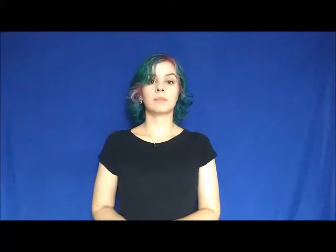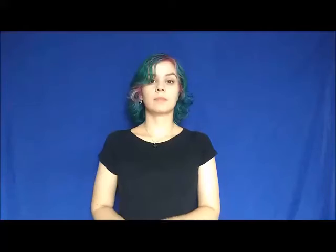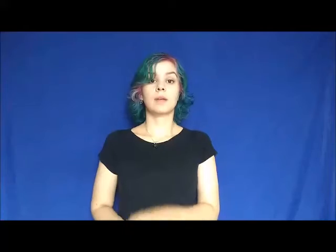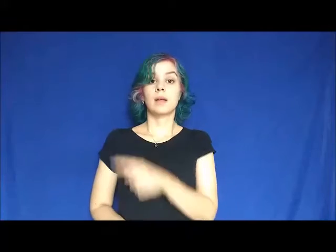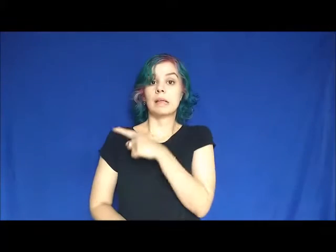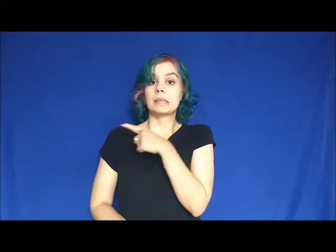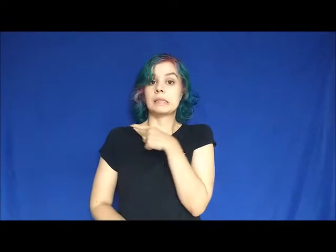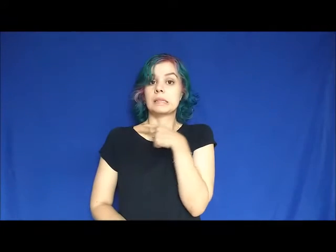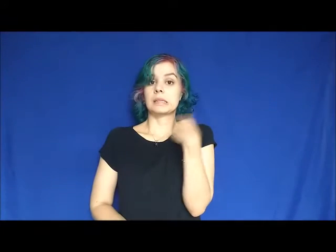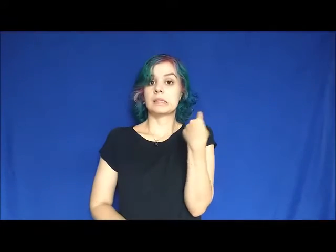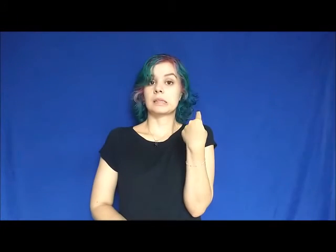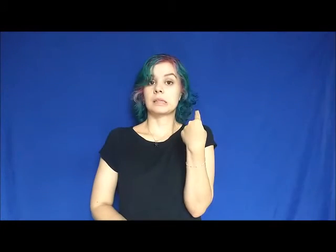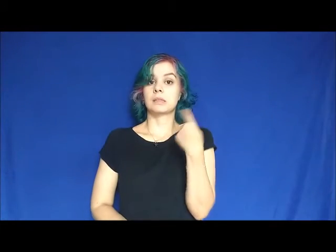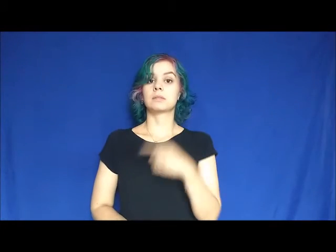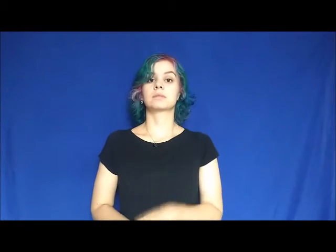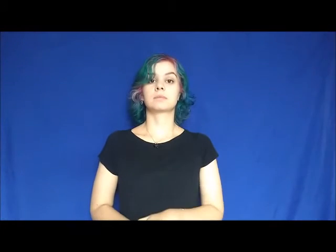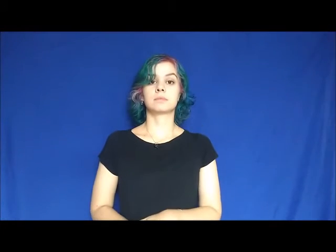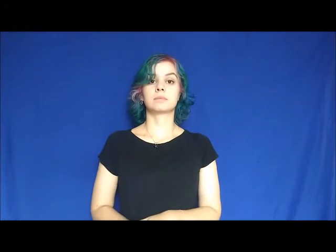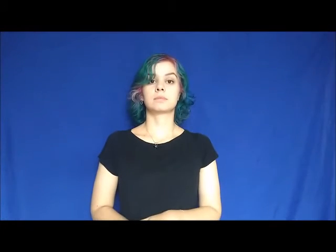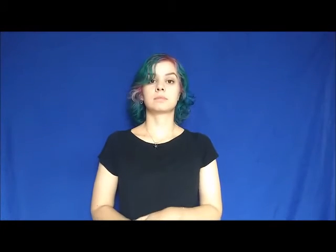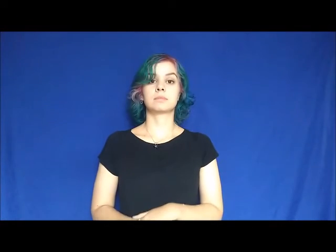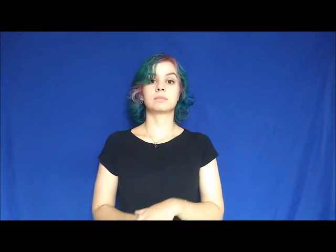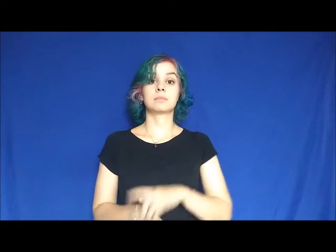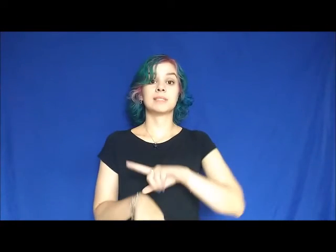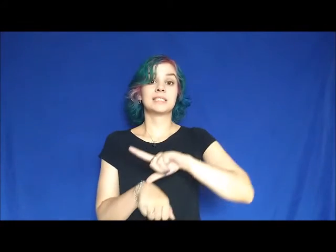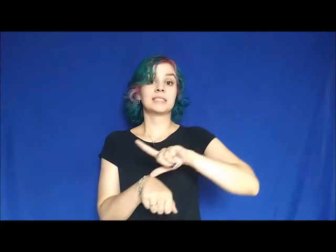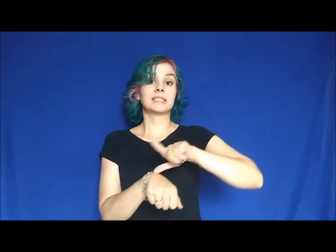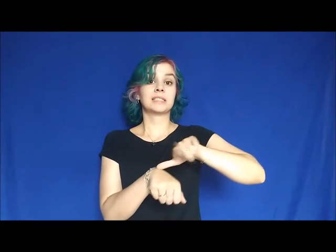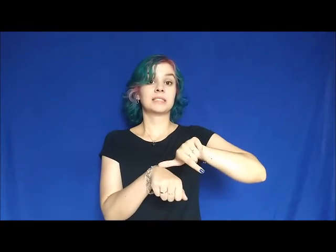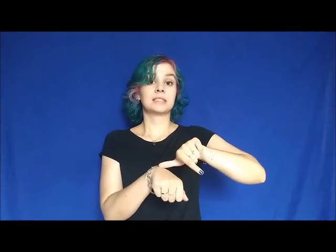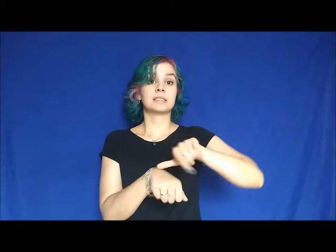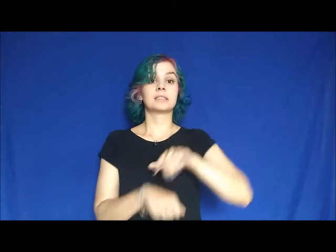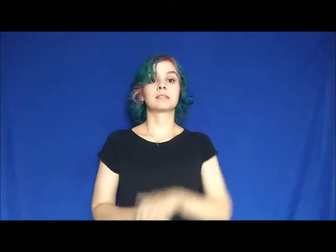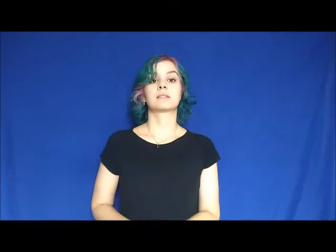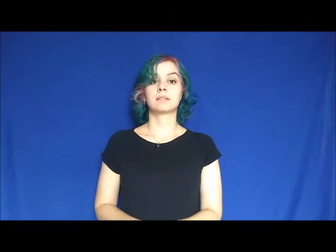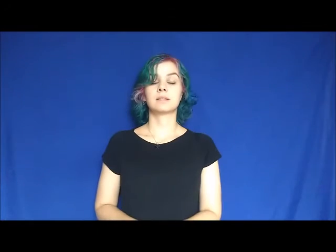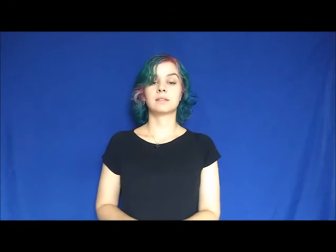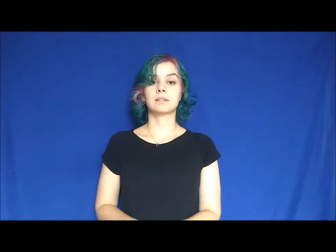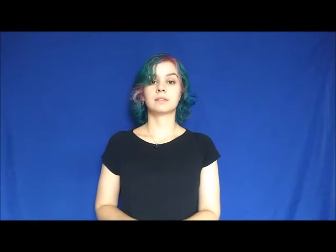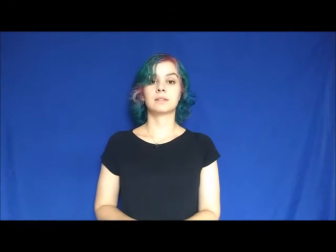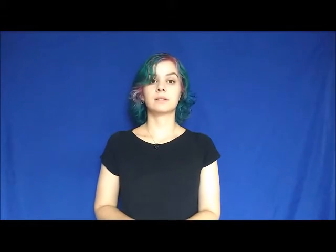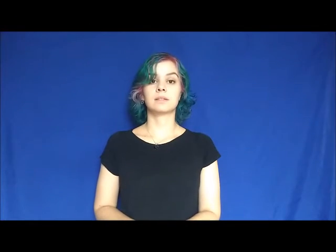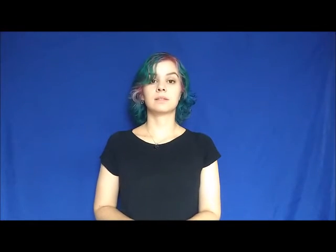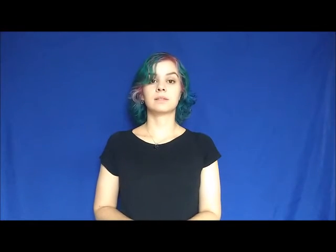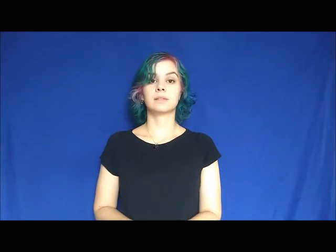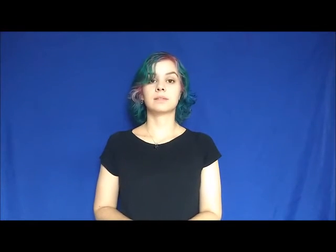Atrasar - Atrasad@